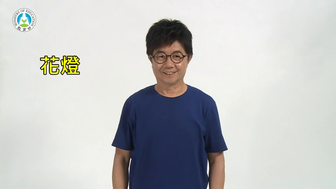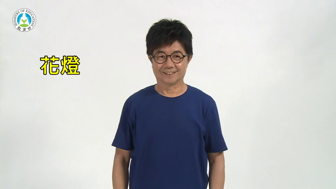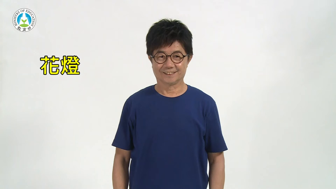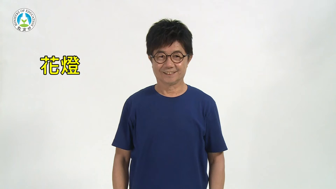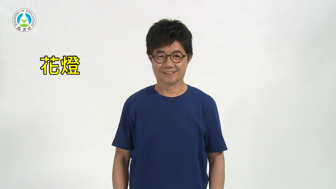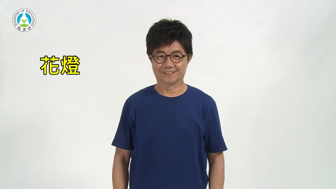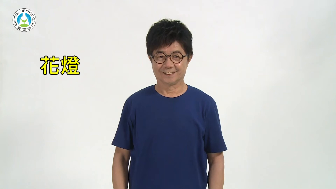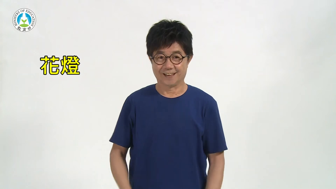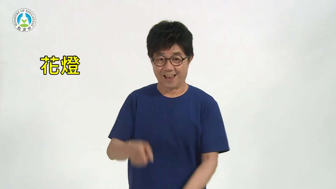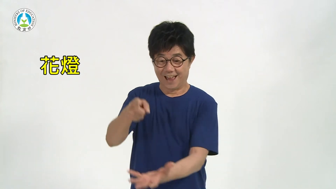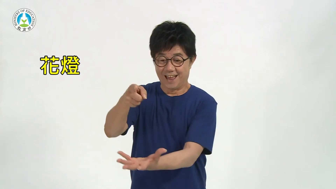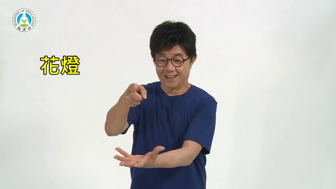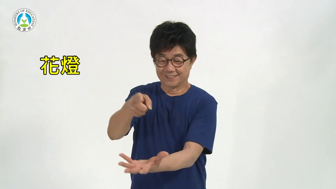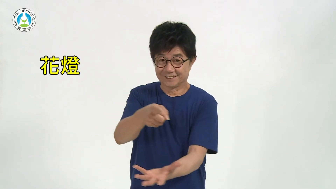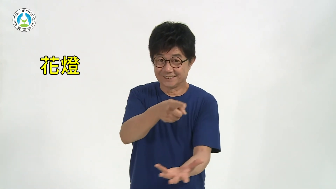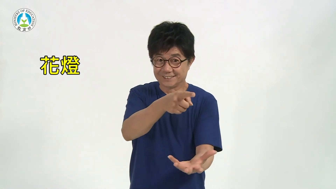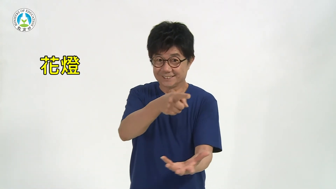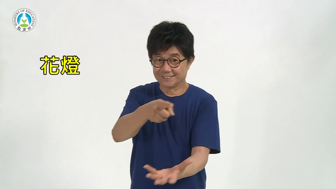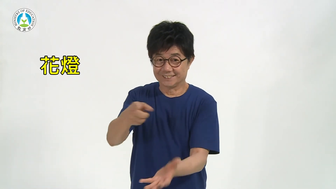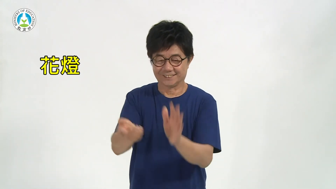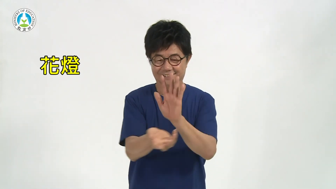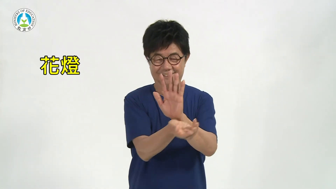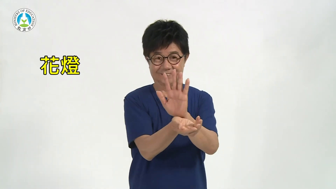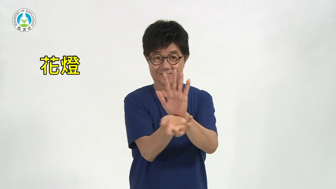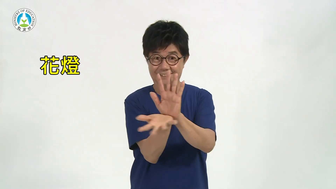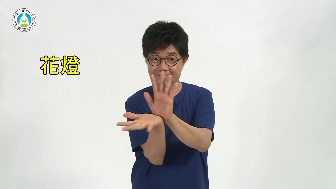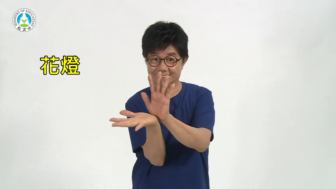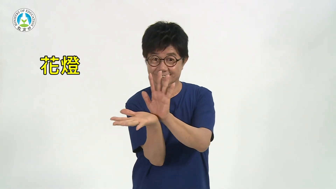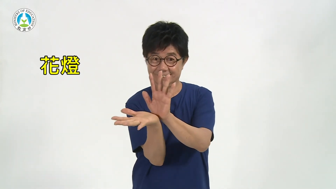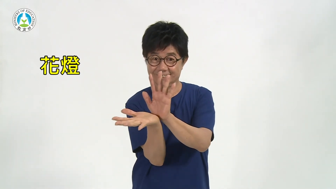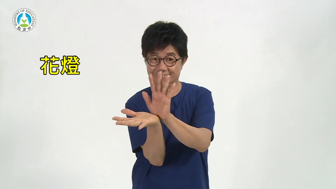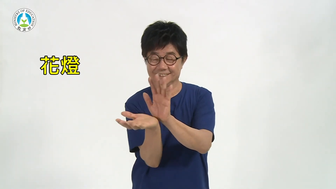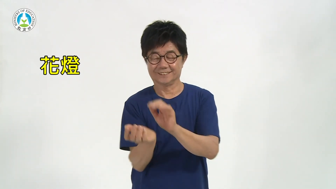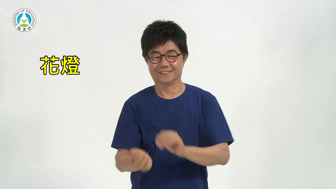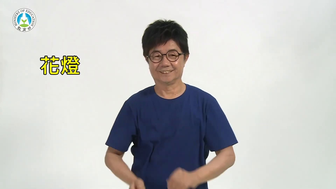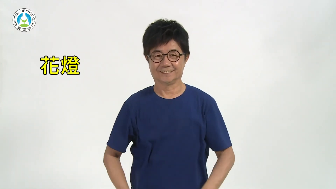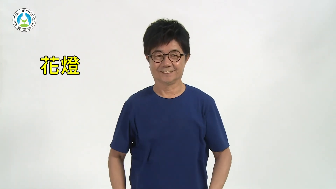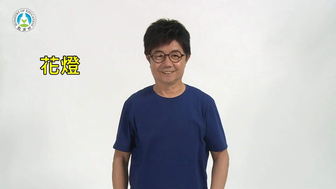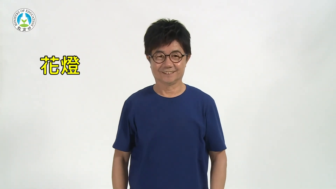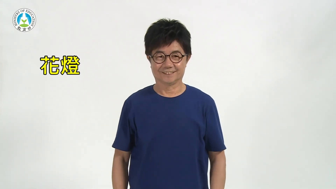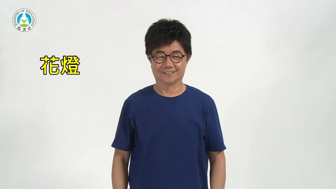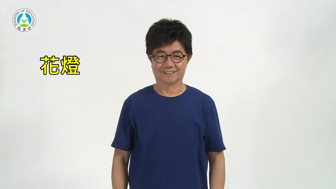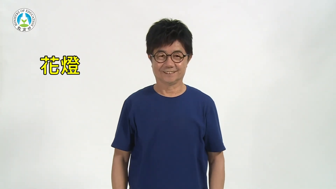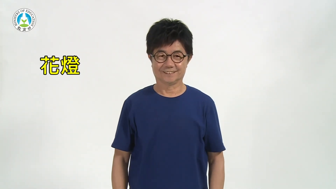花燈